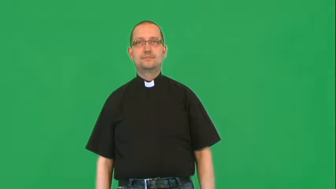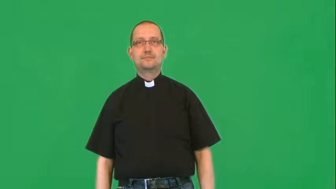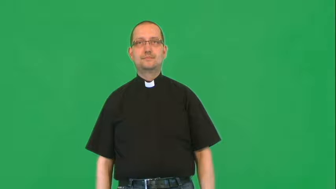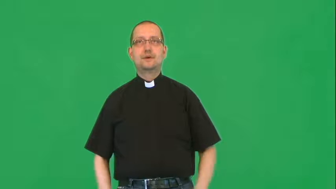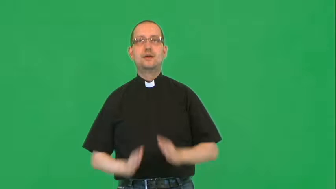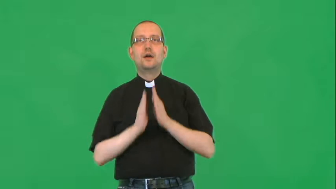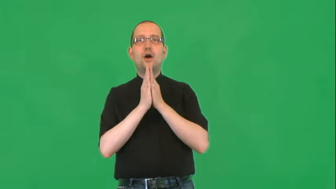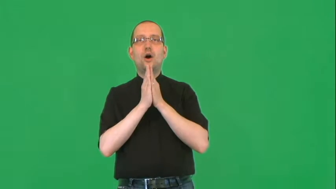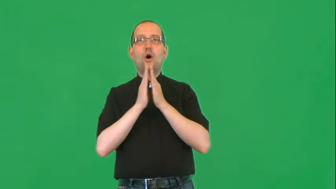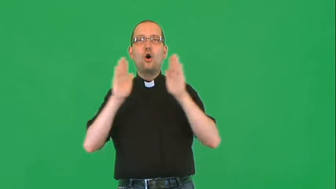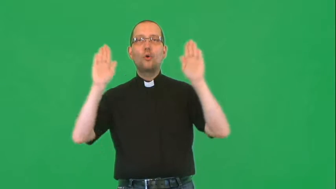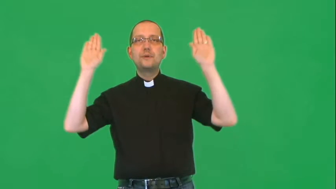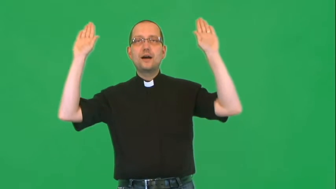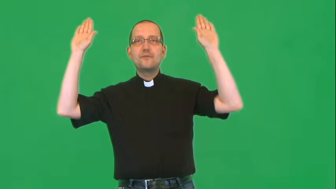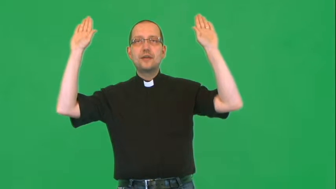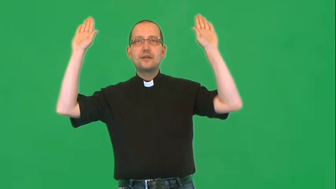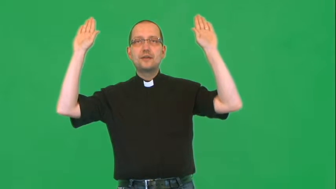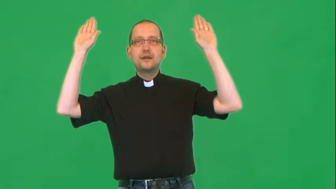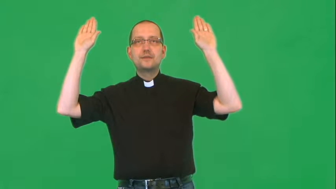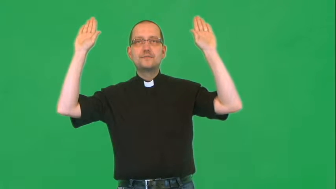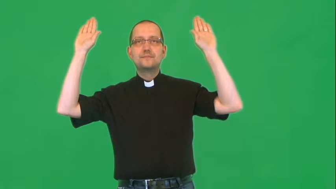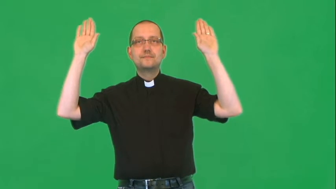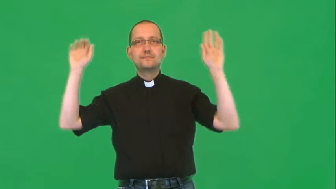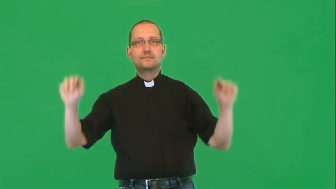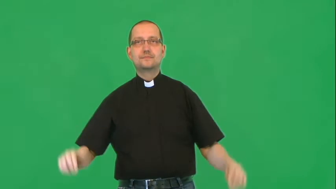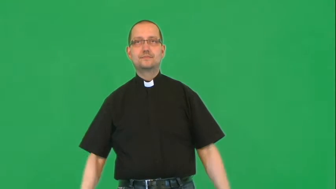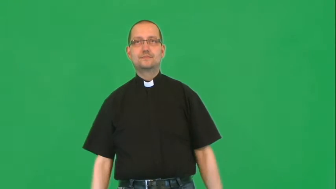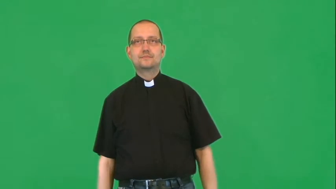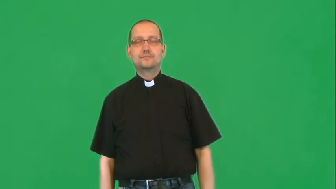objawienie